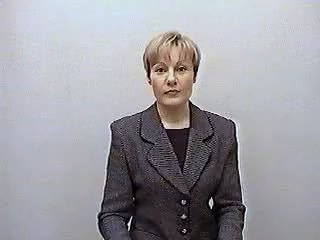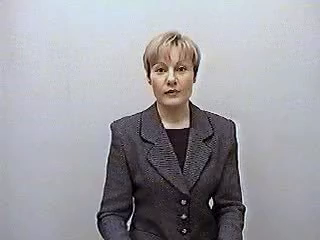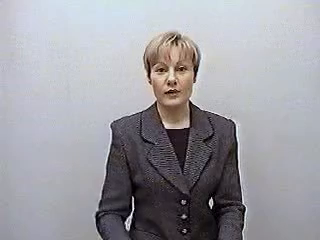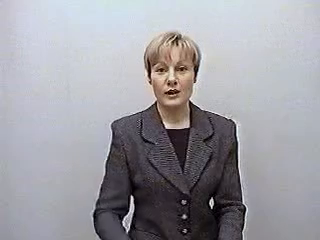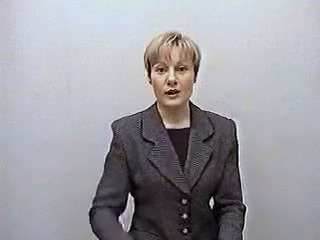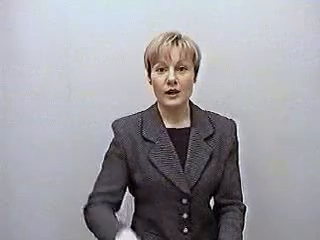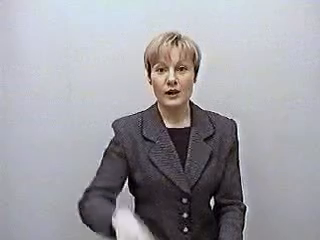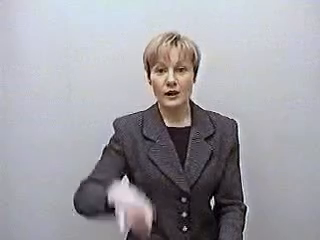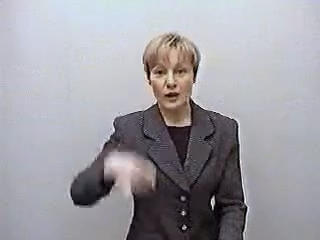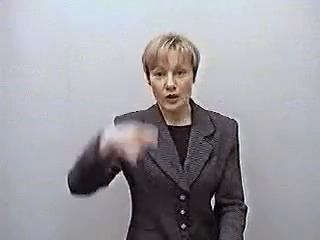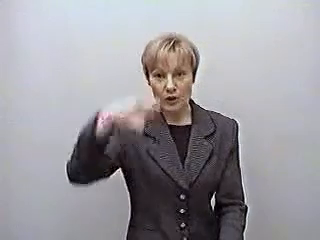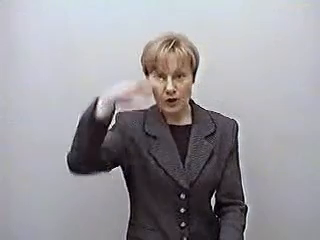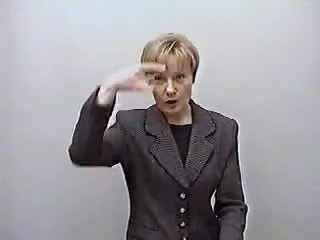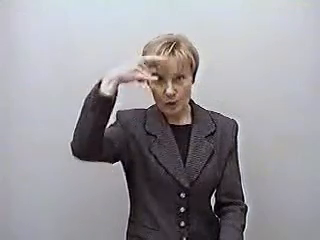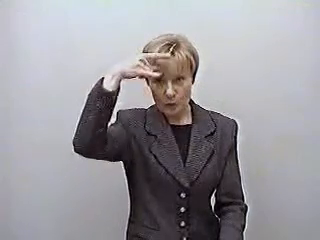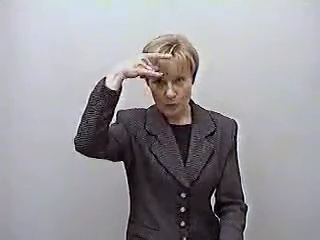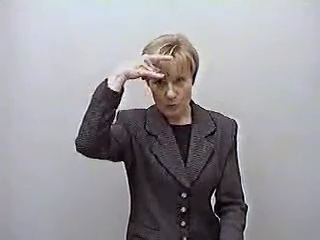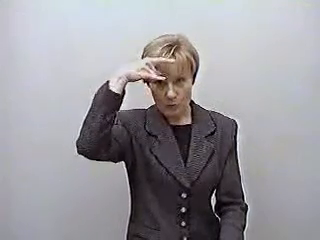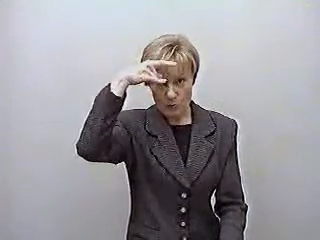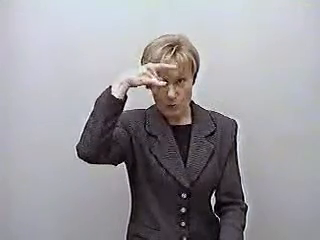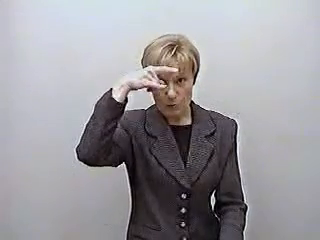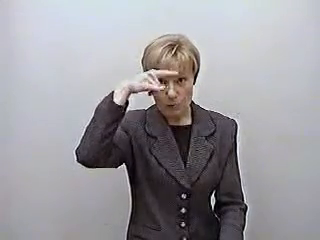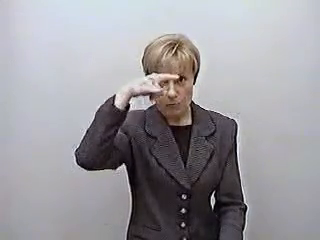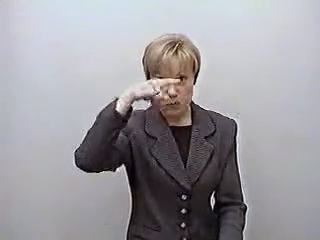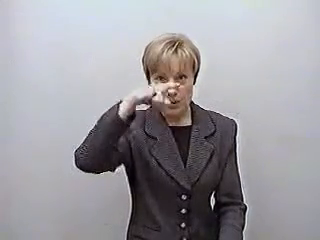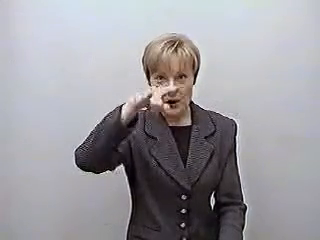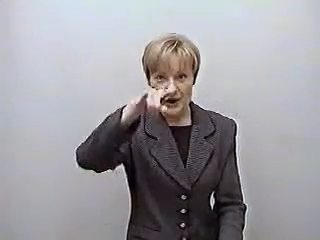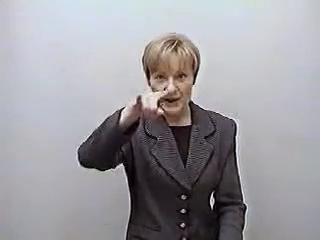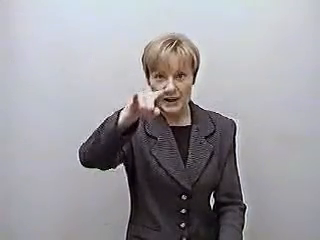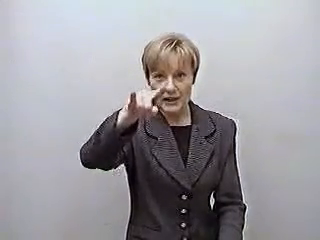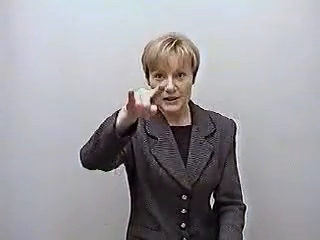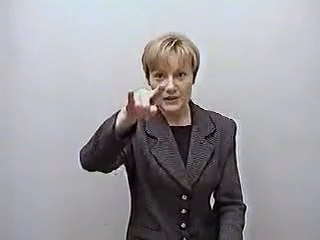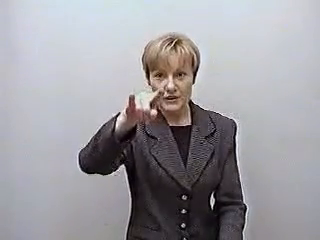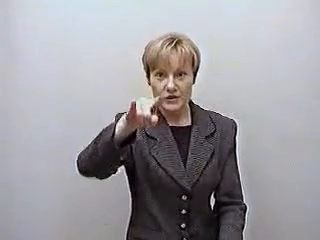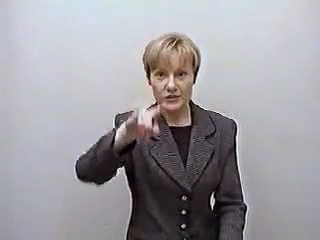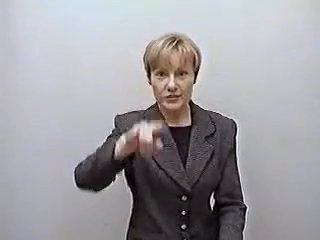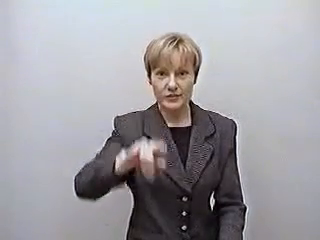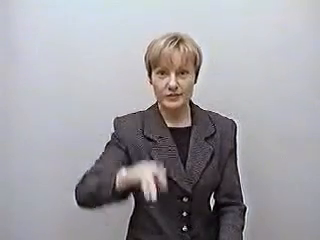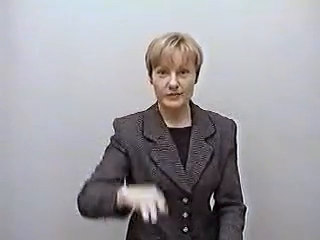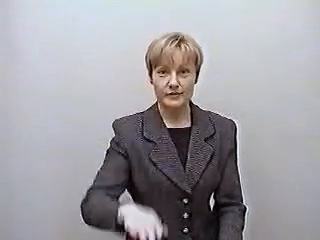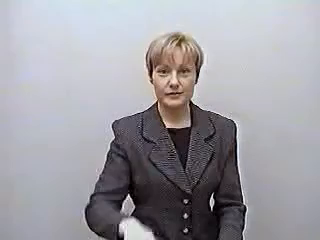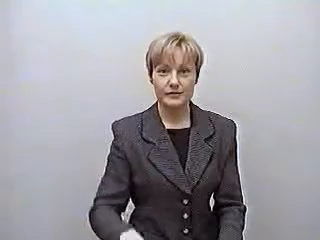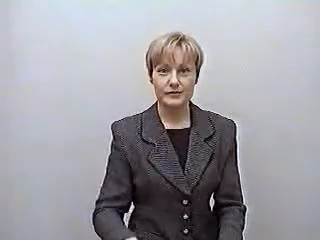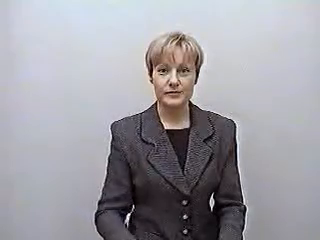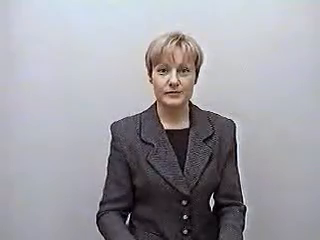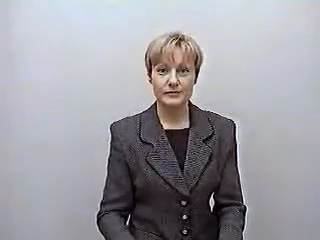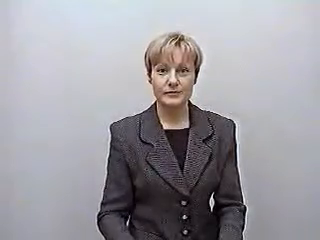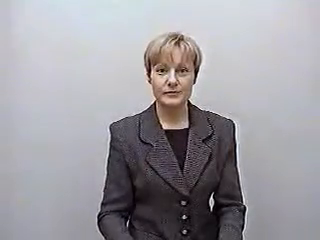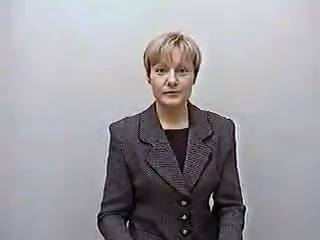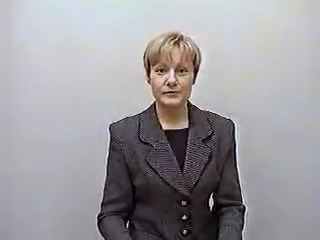бык